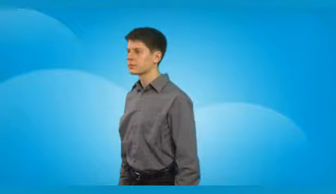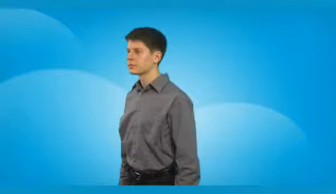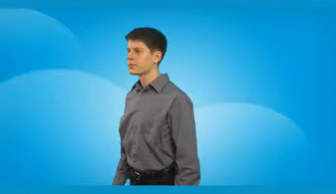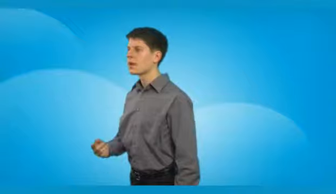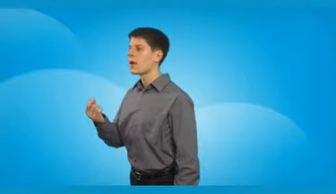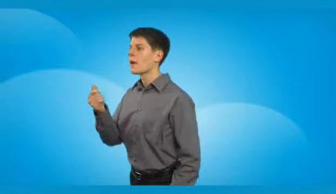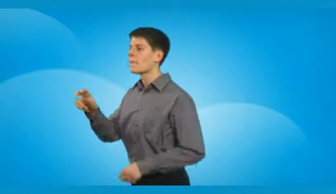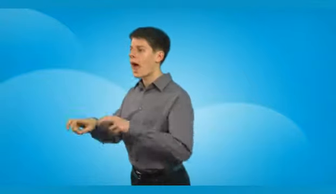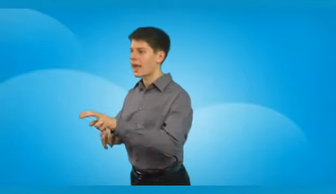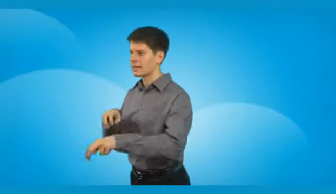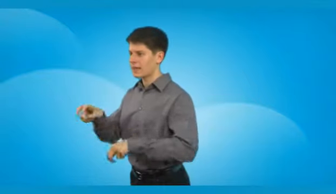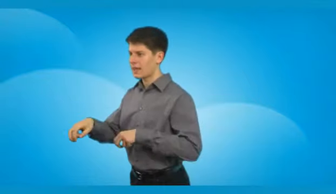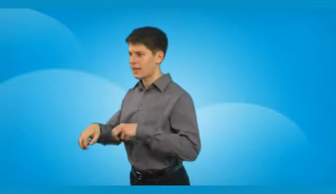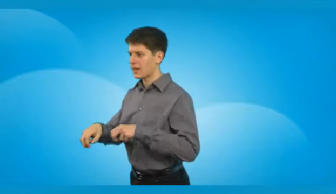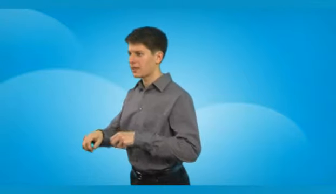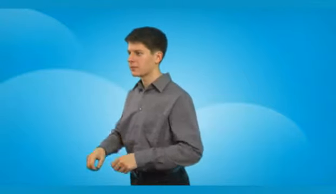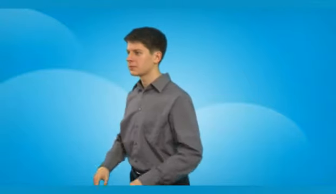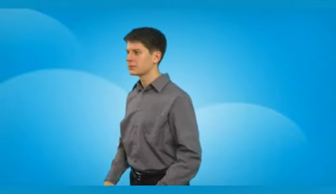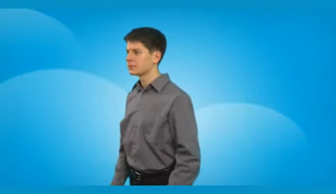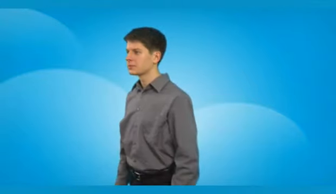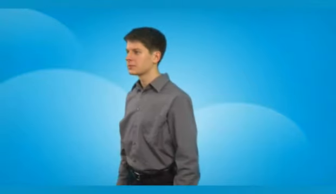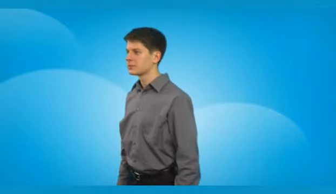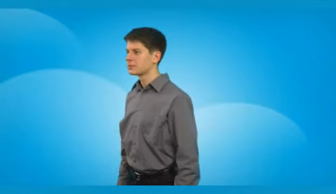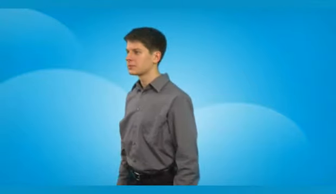Máté